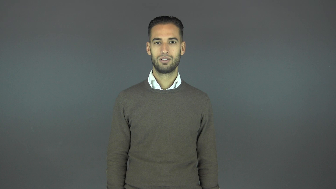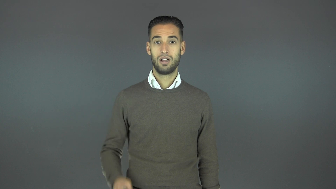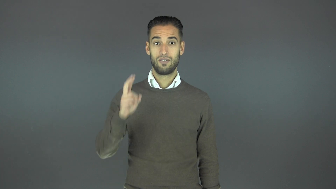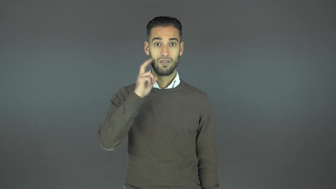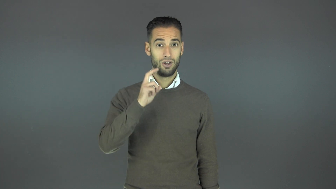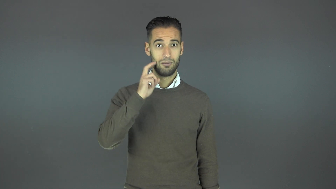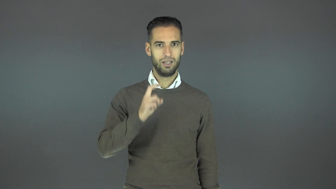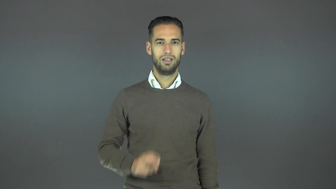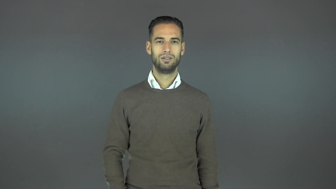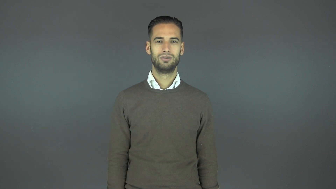Vomero